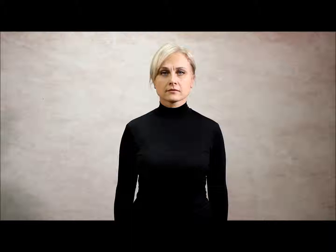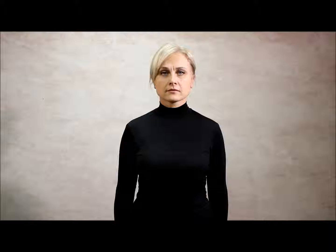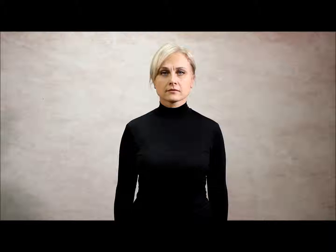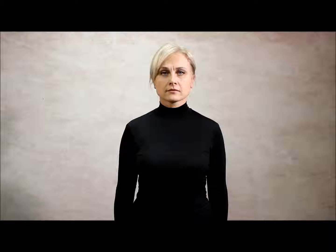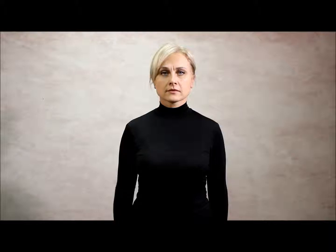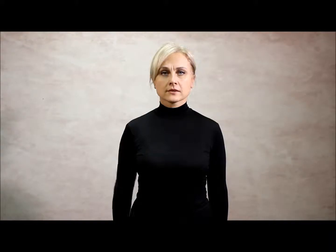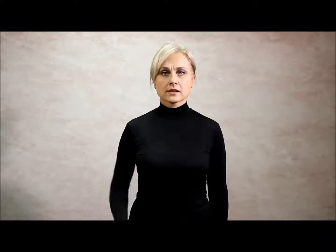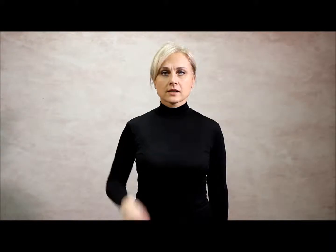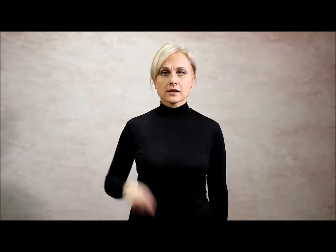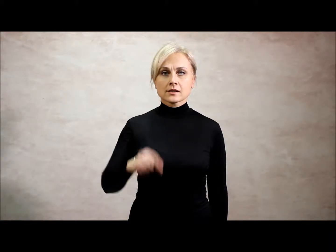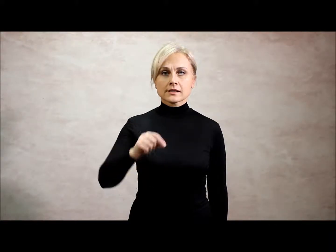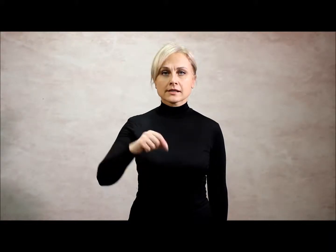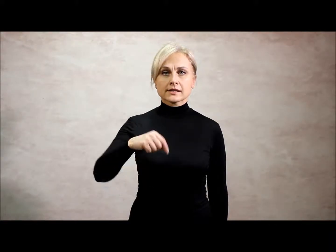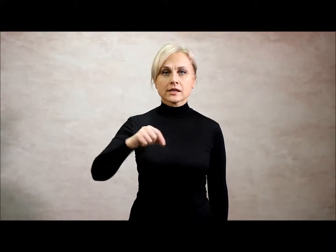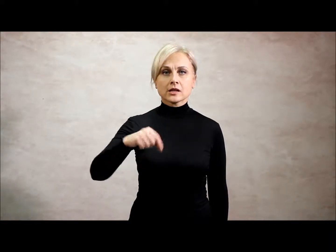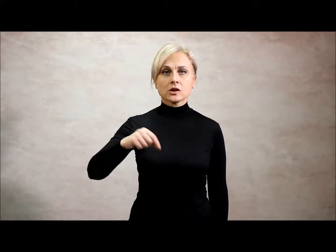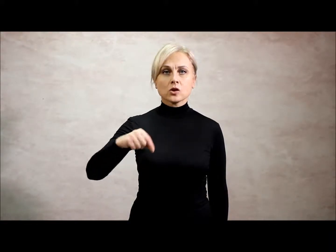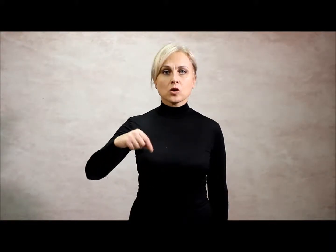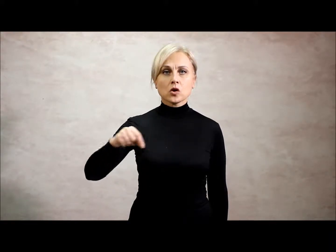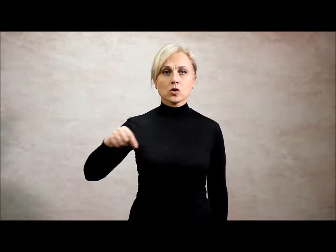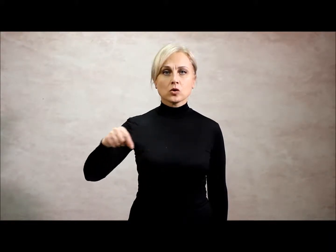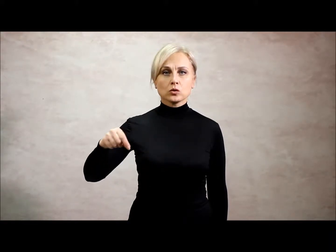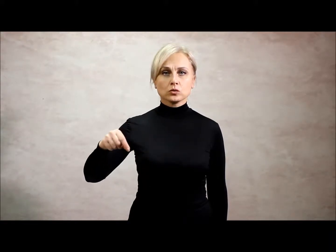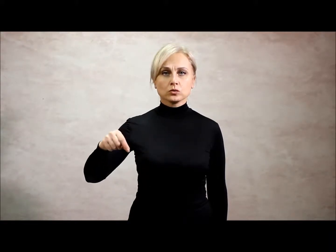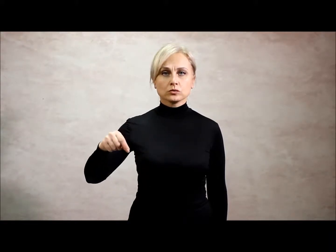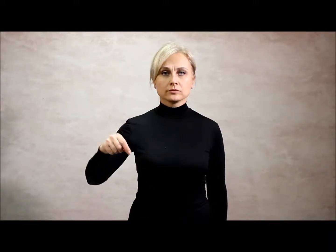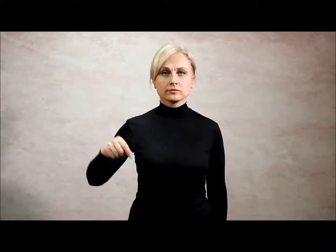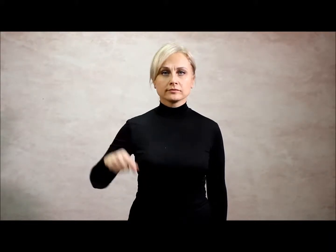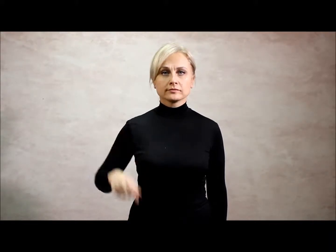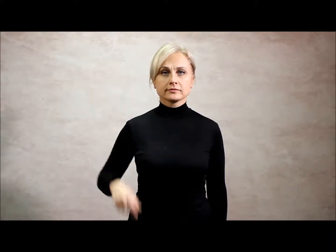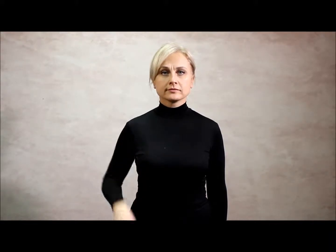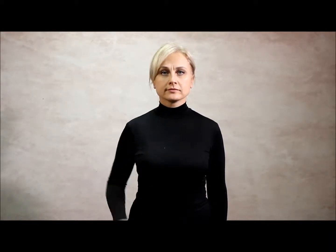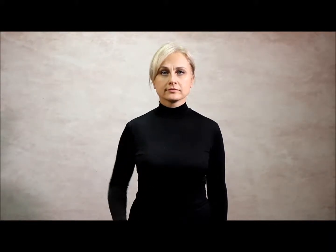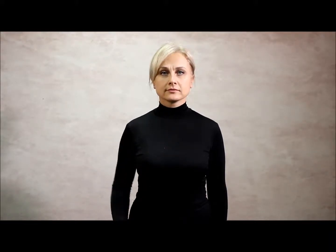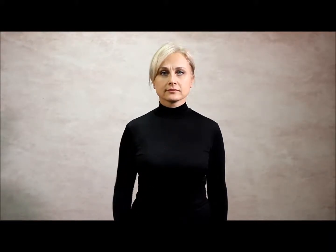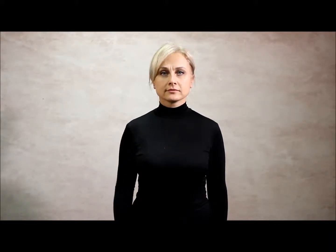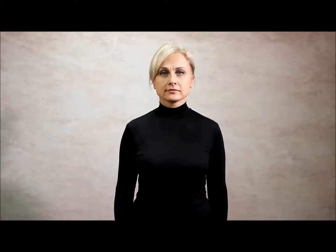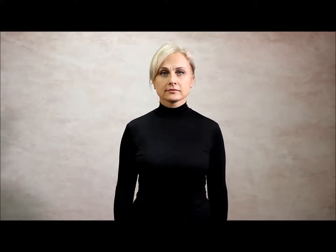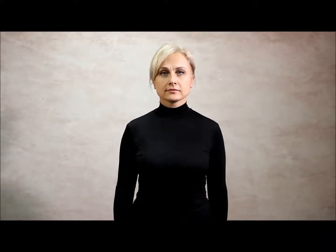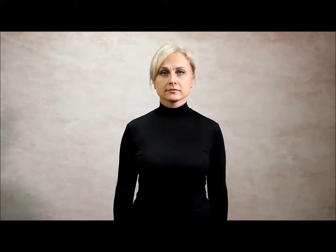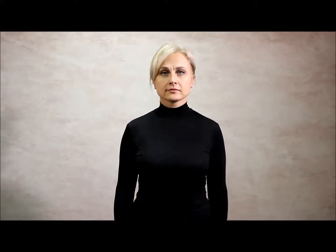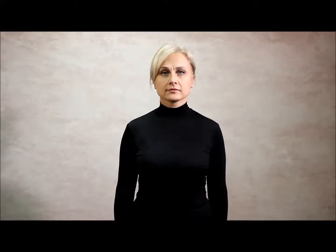Stilou